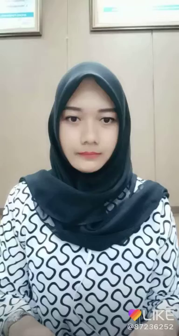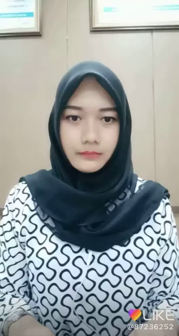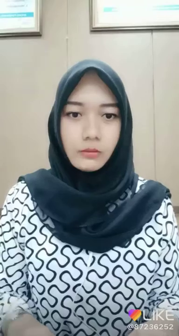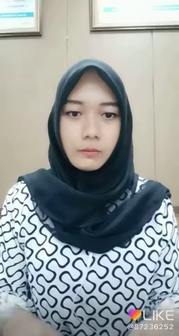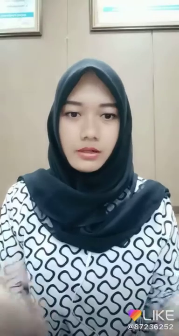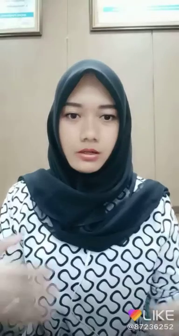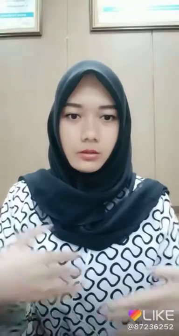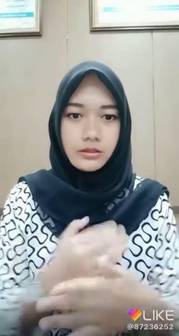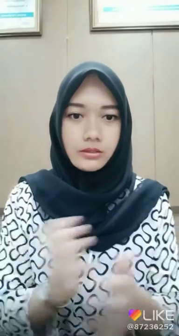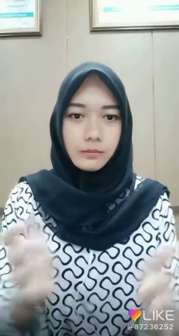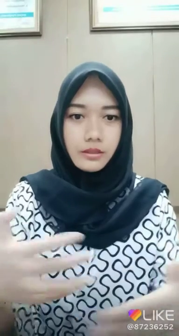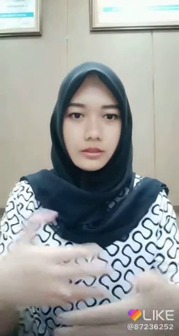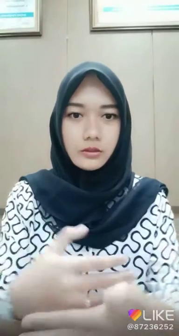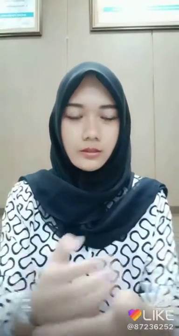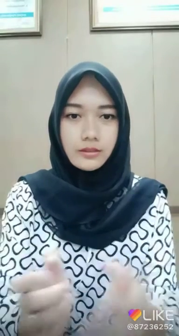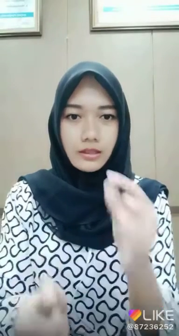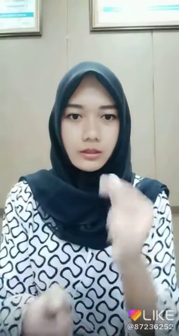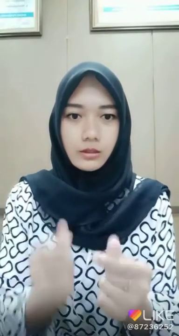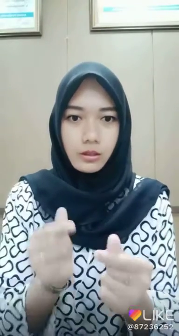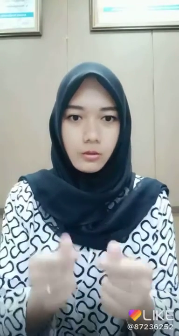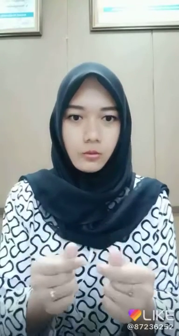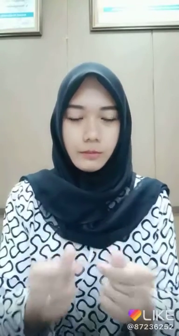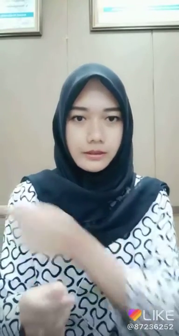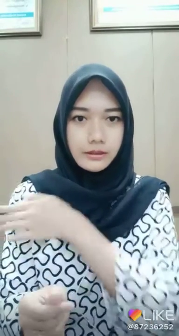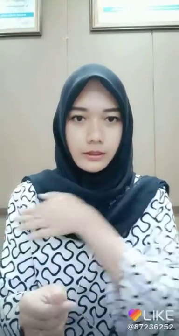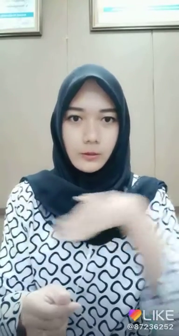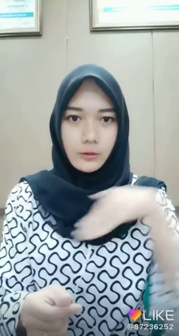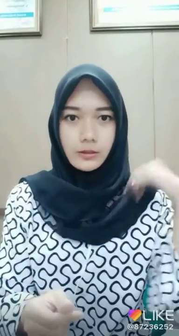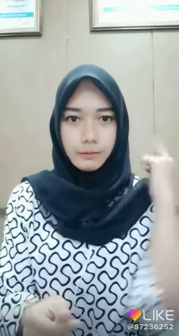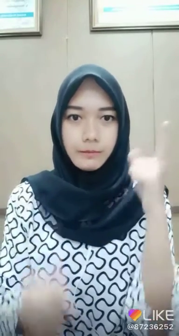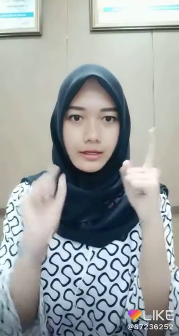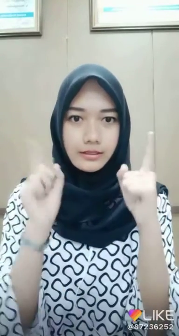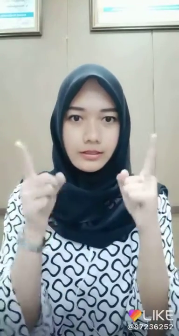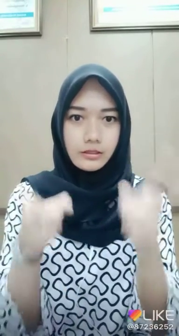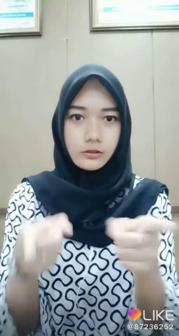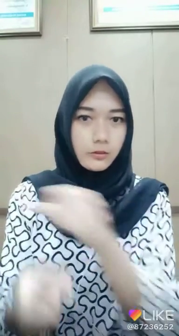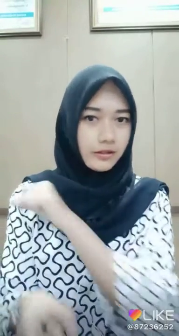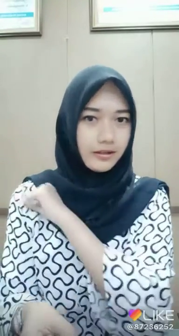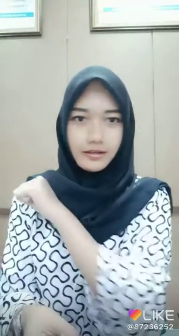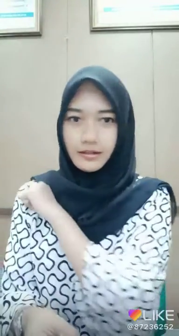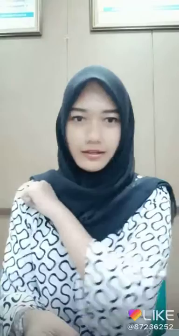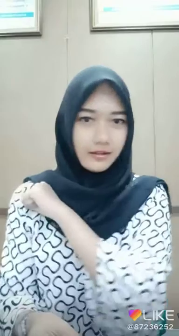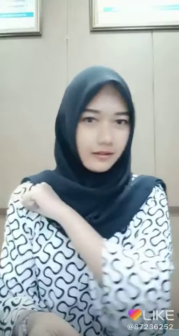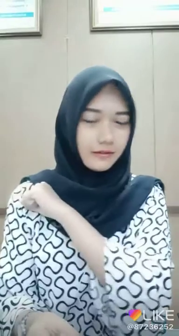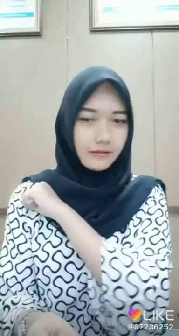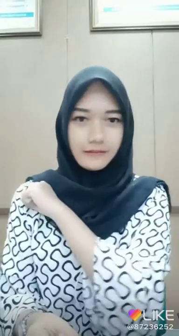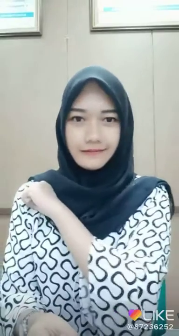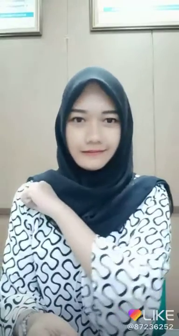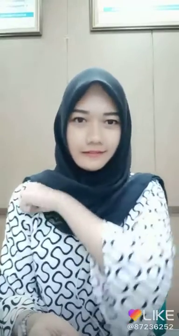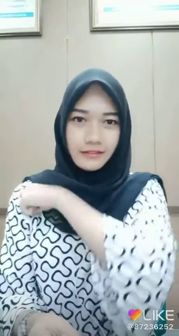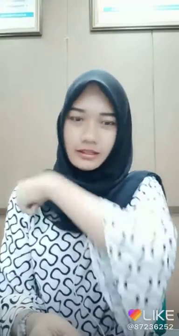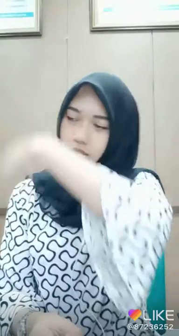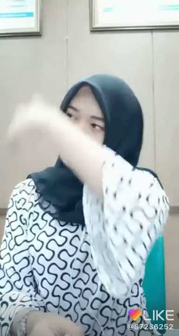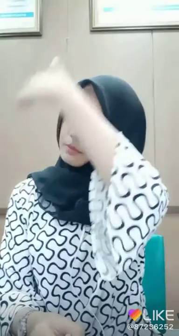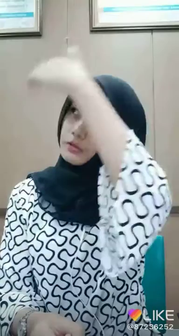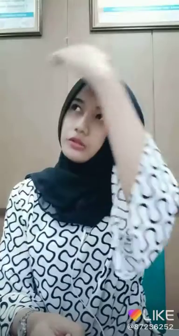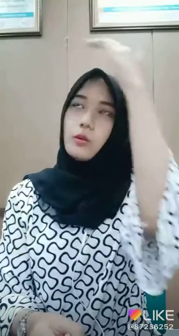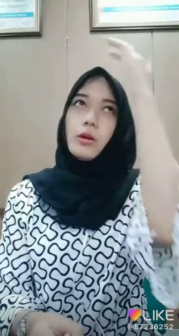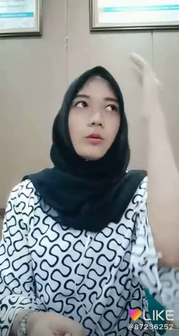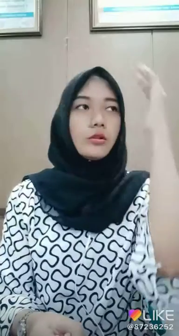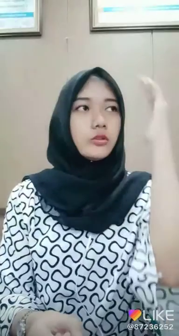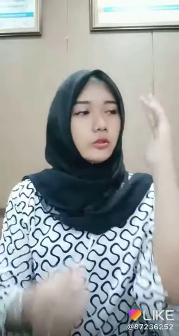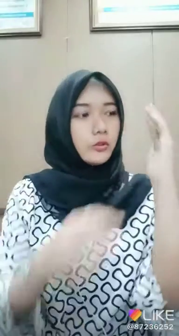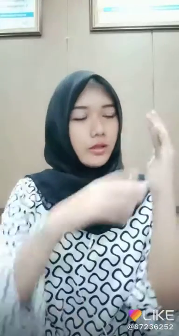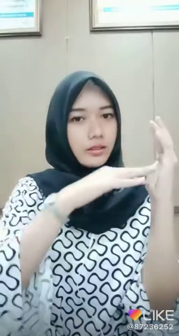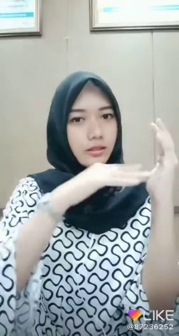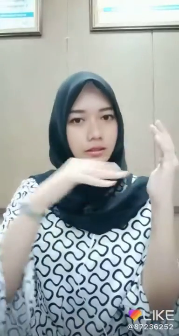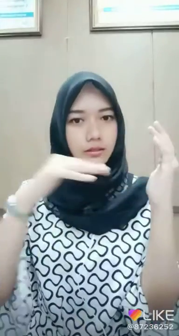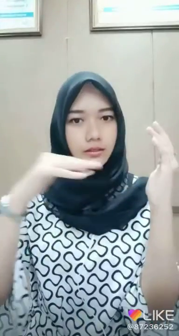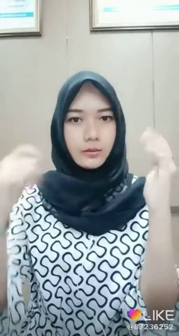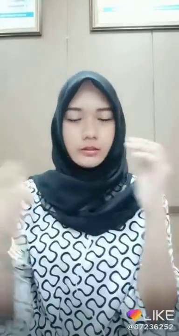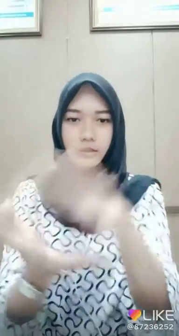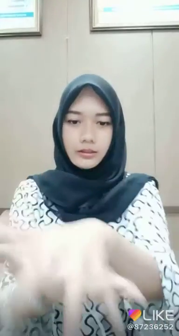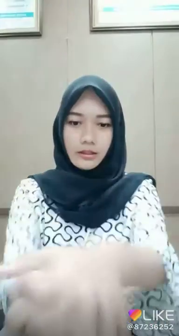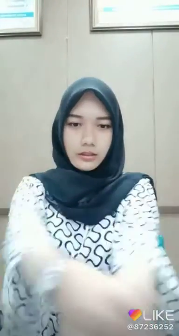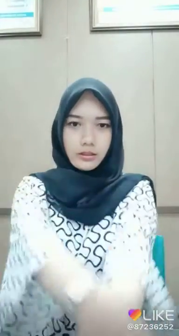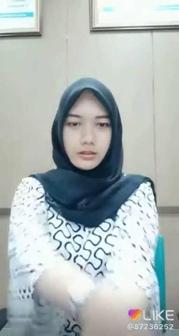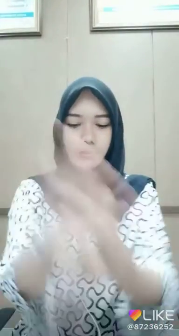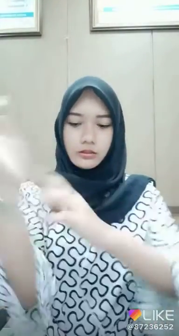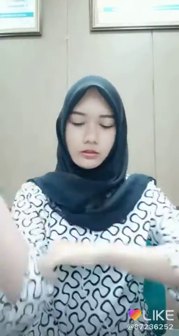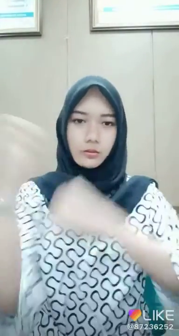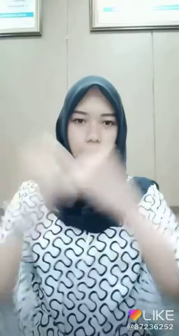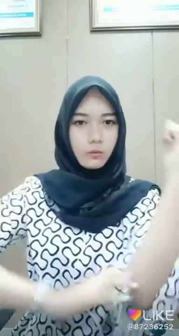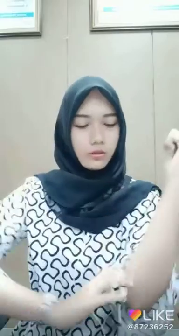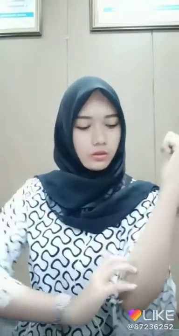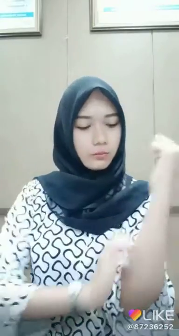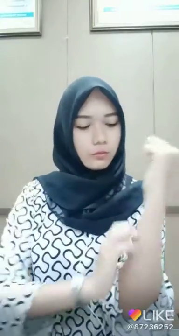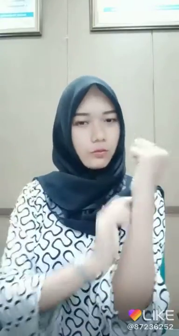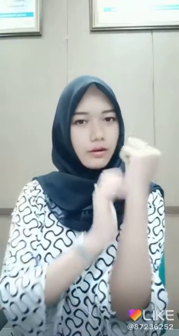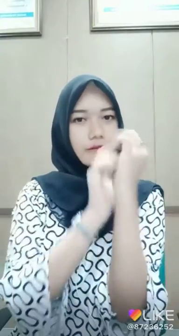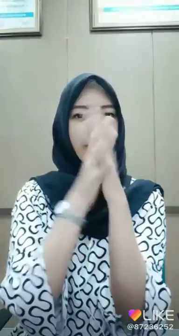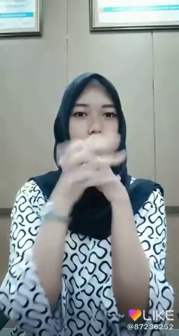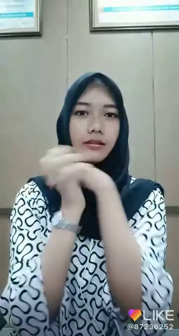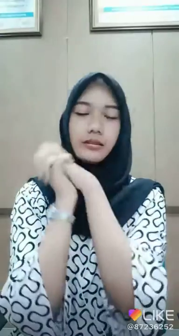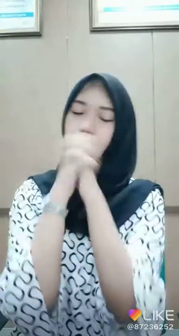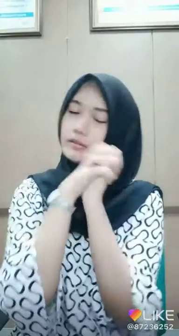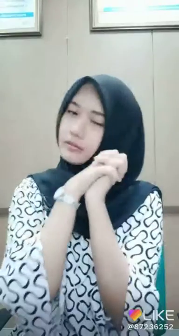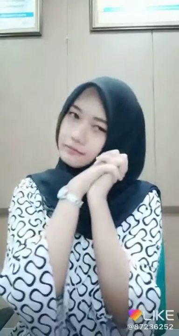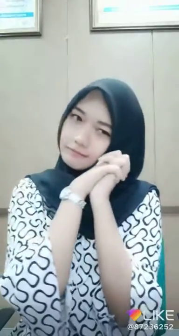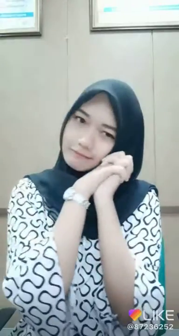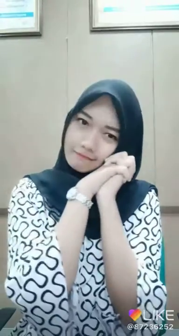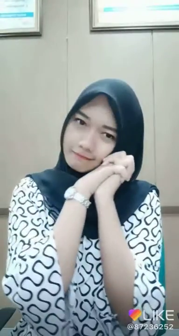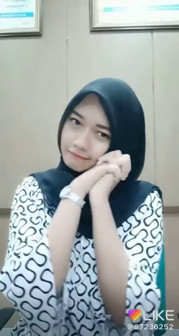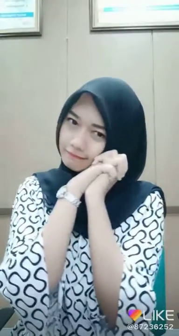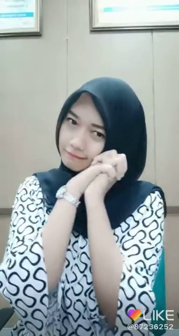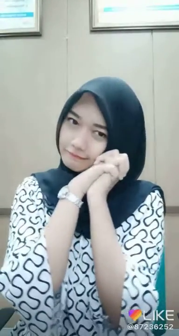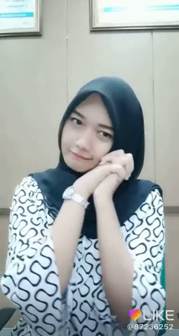遇到